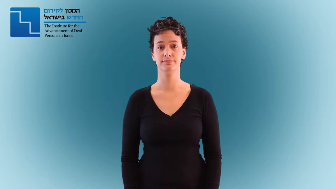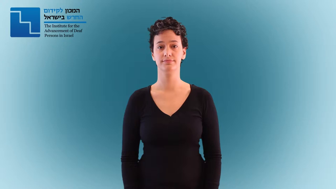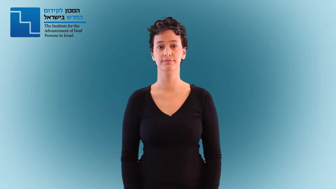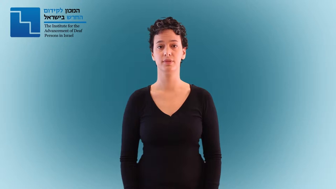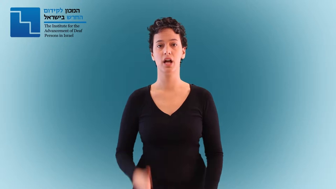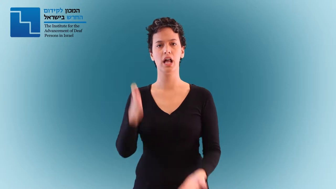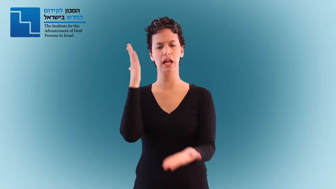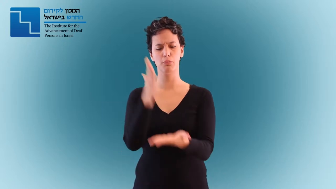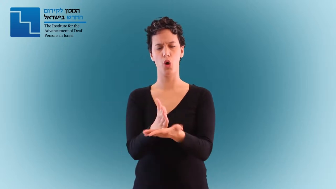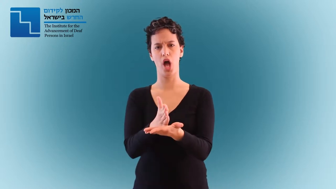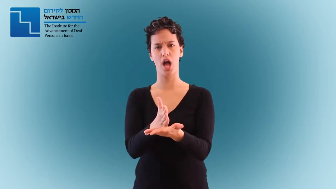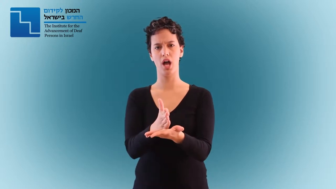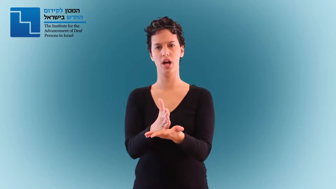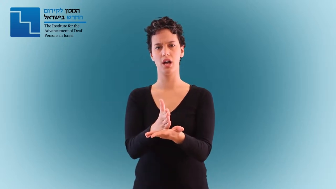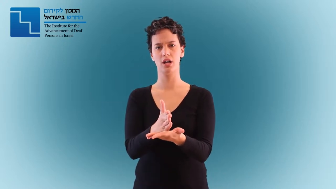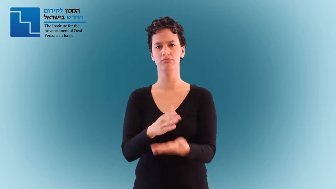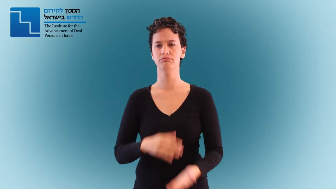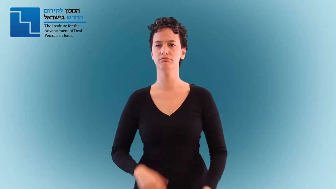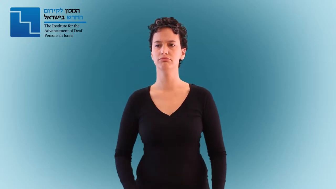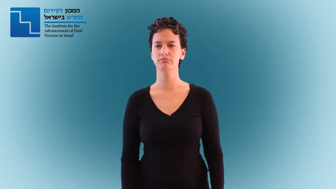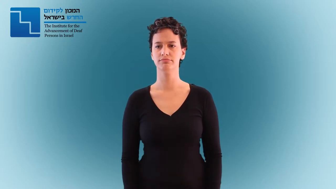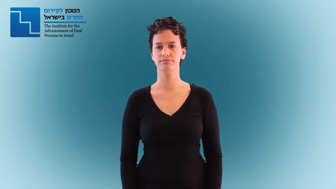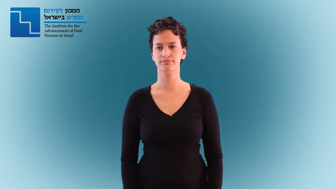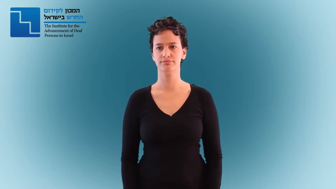לקבוע